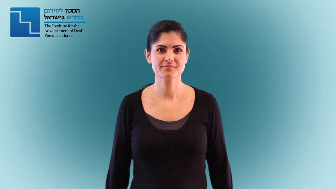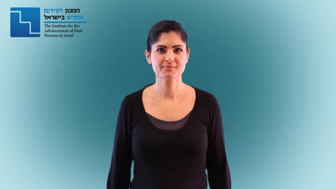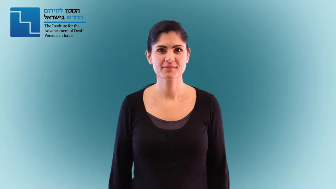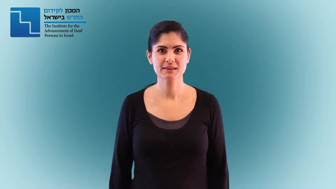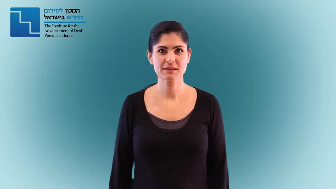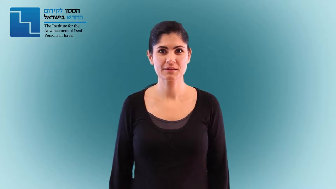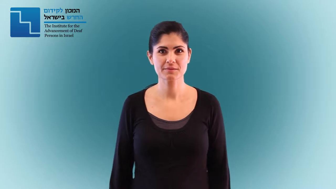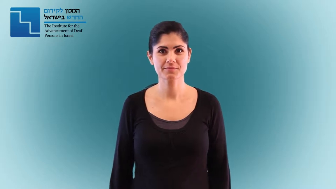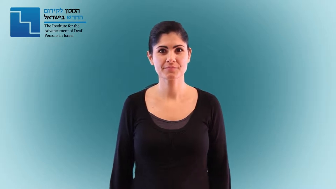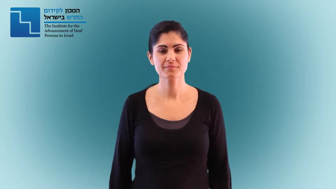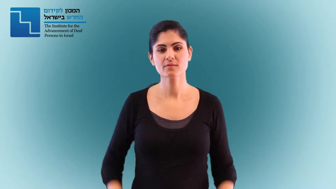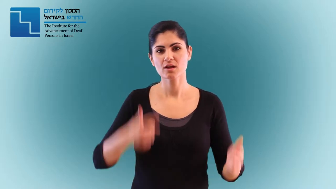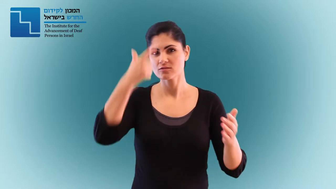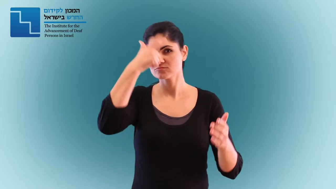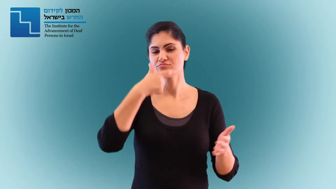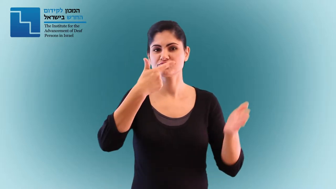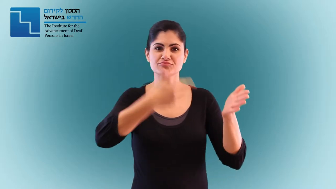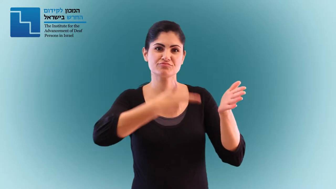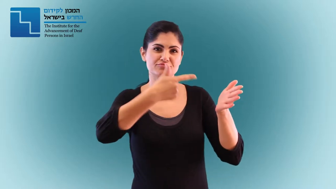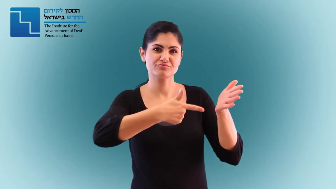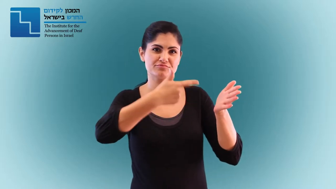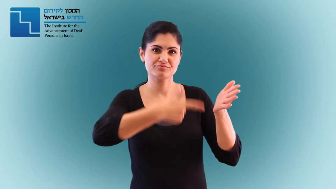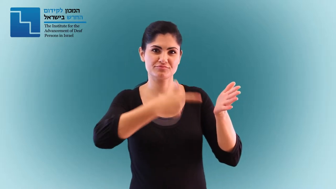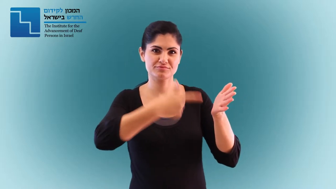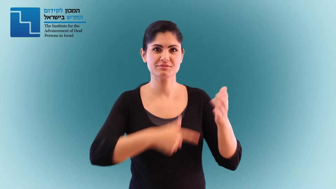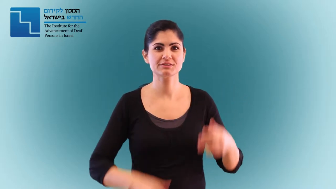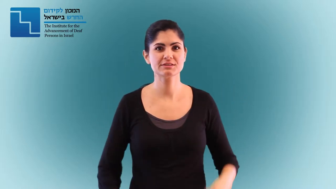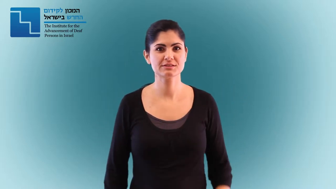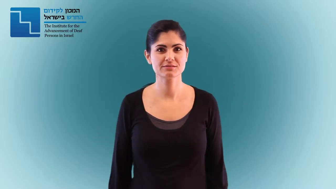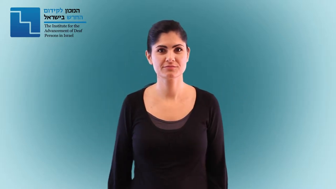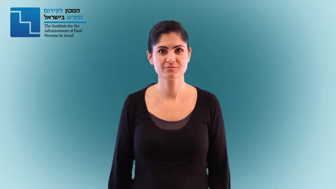רתך